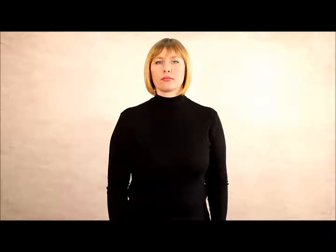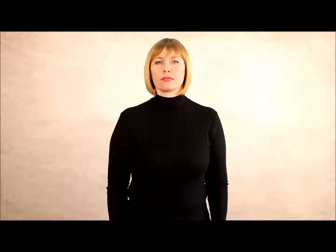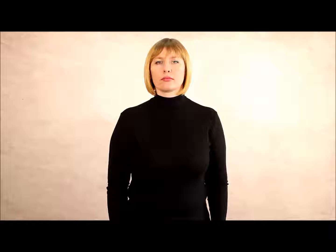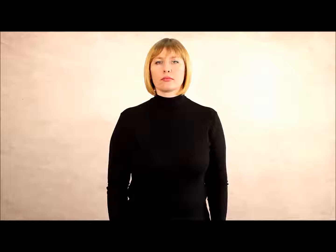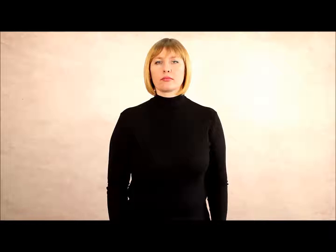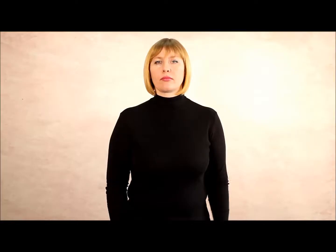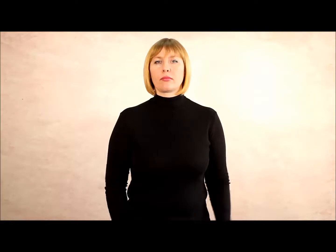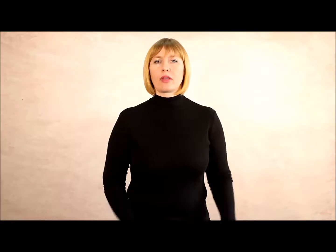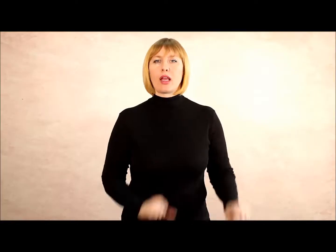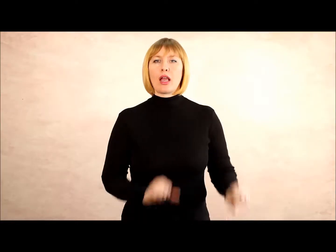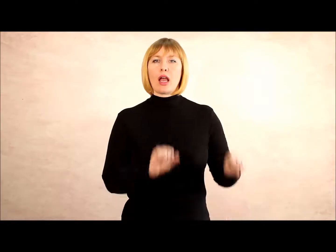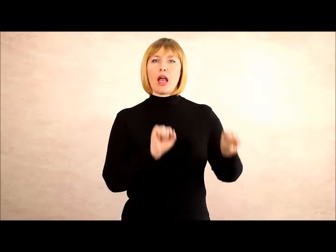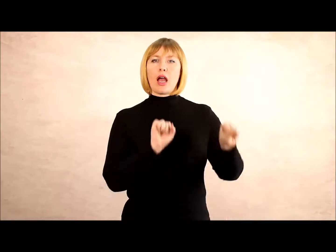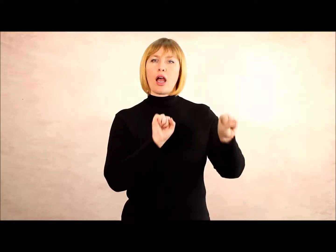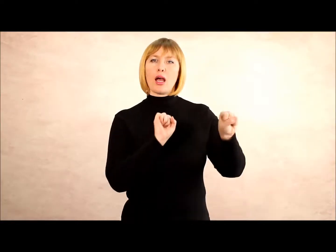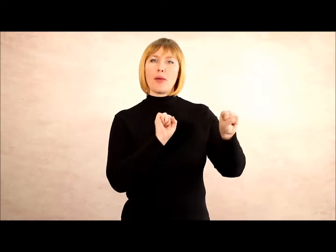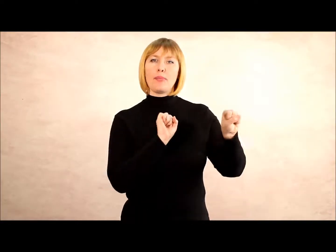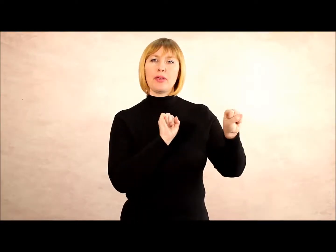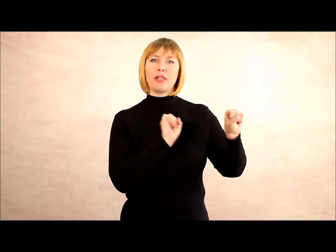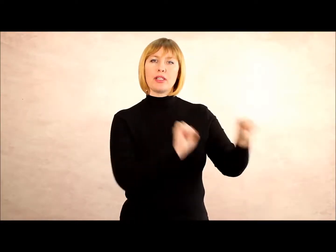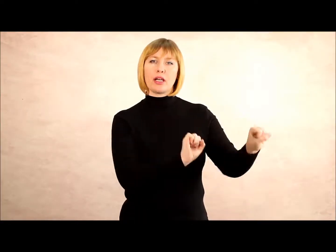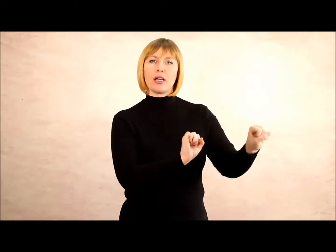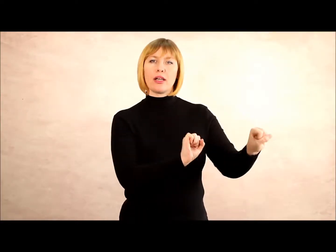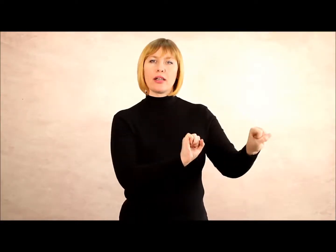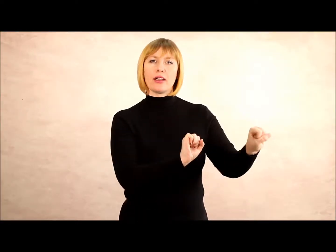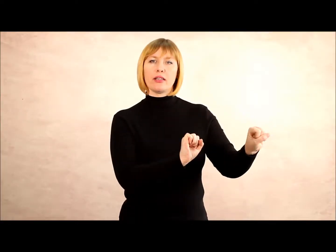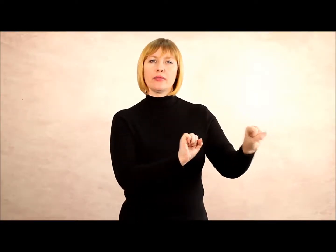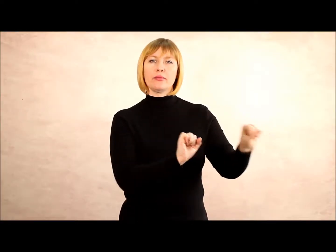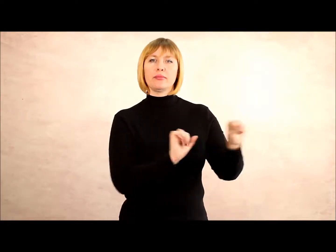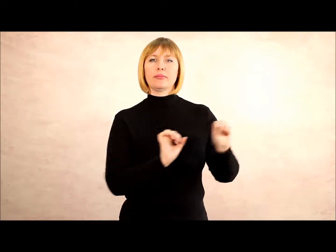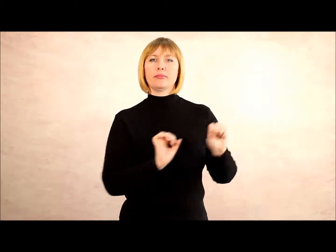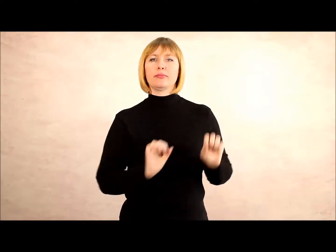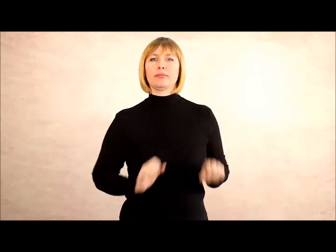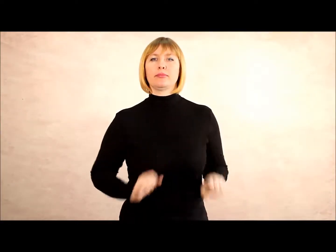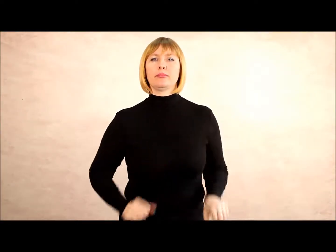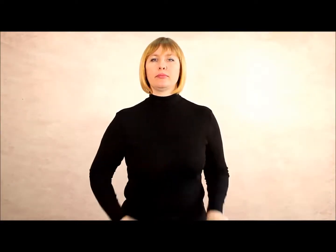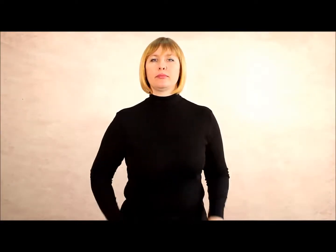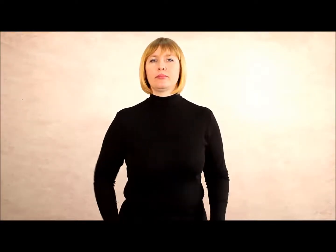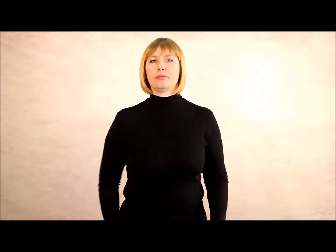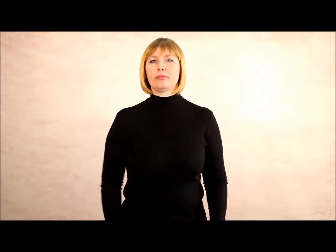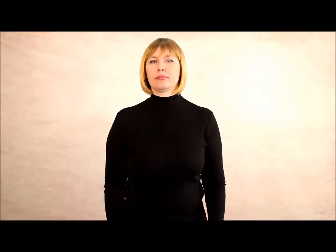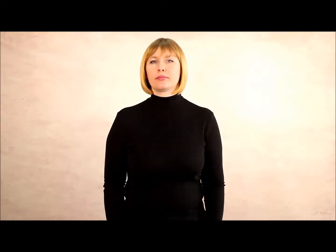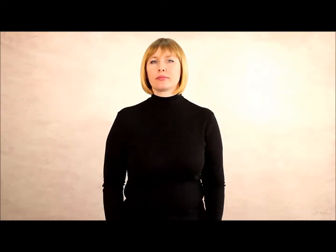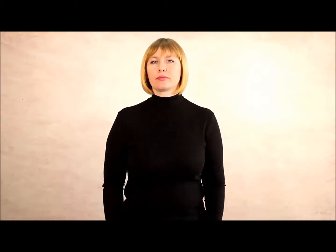Apărare